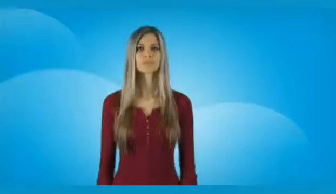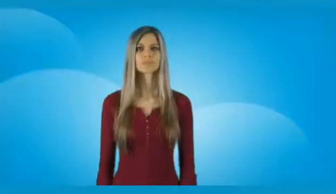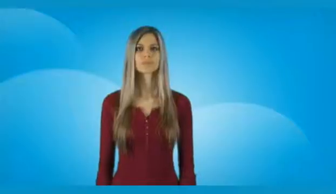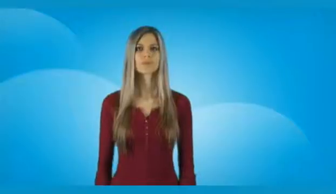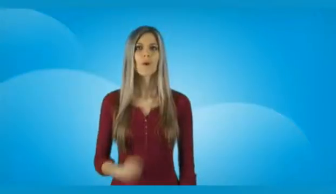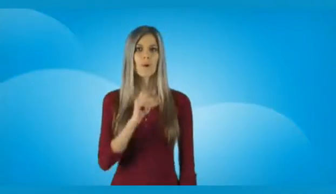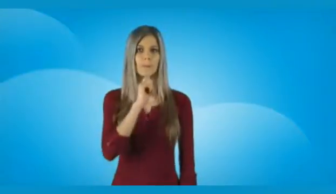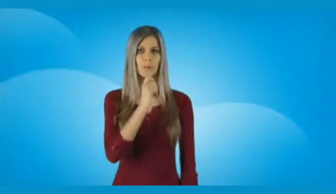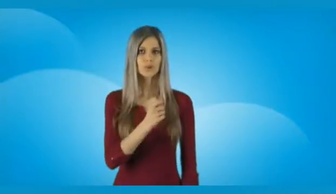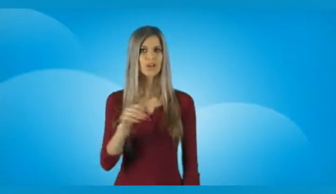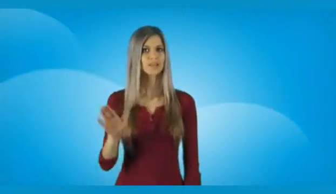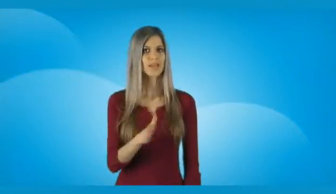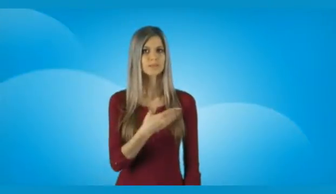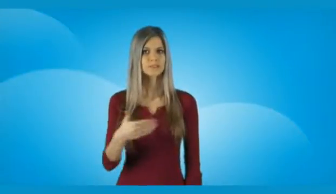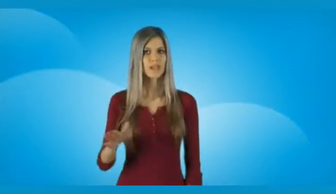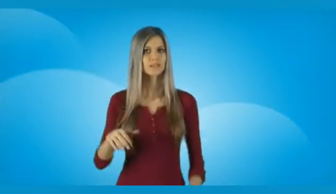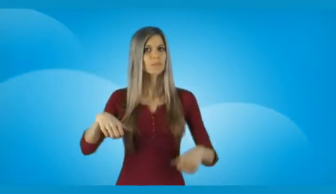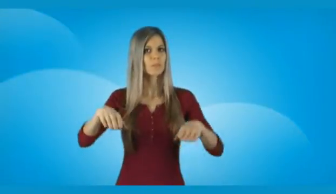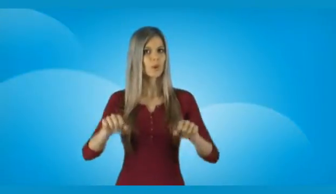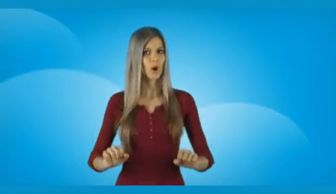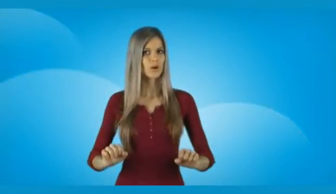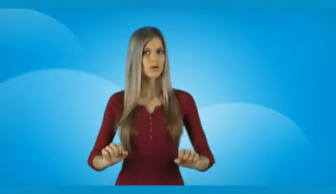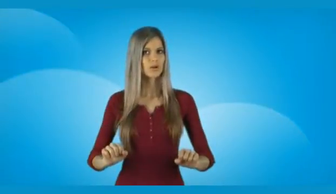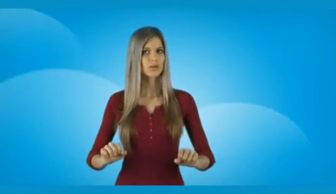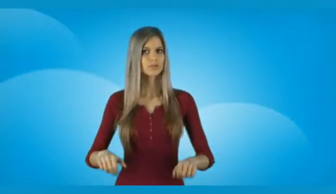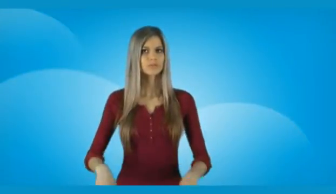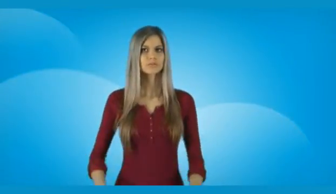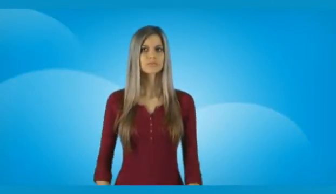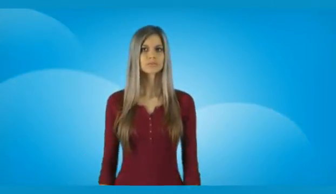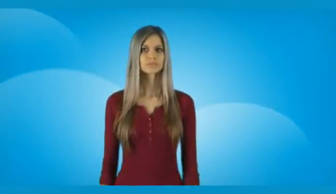Magyar Nemzeti Bank